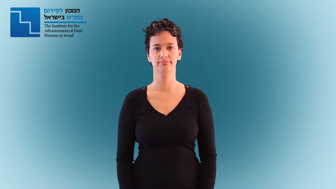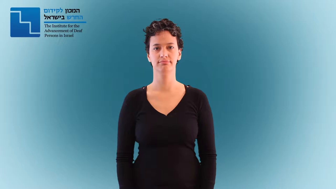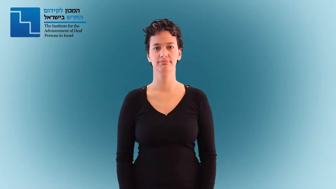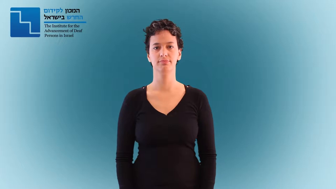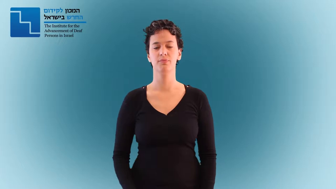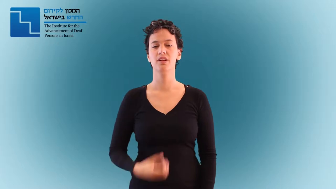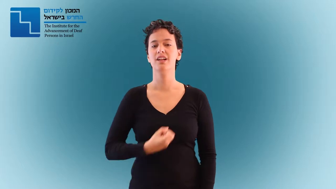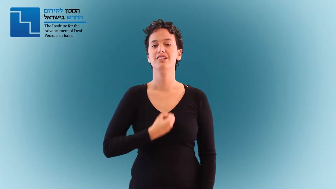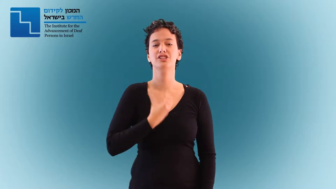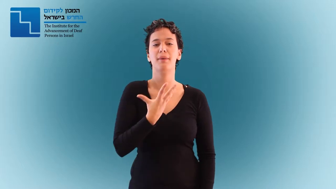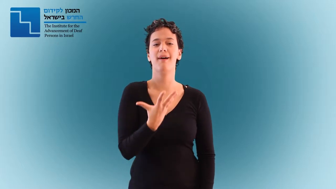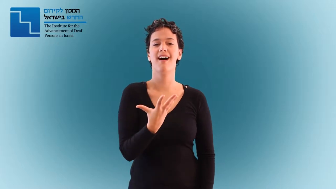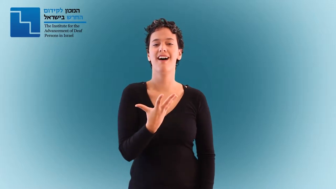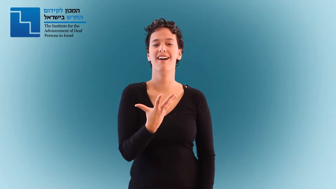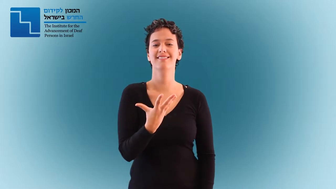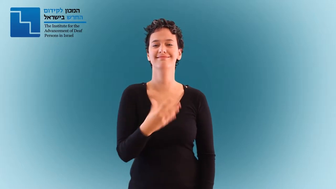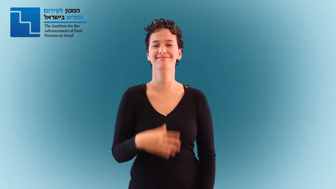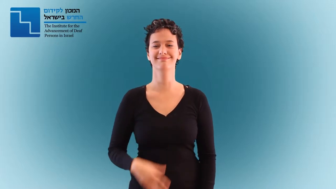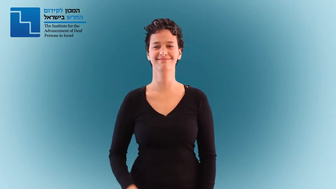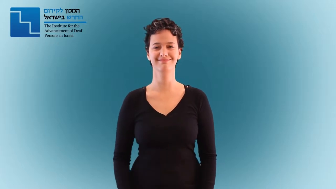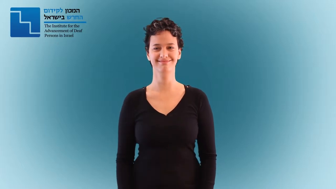נשמה